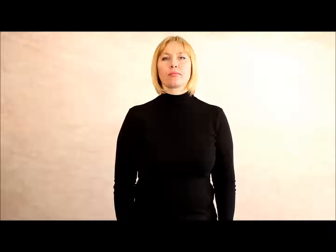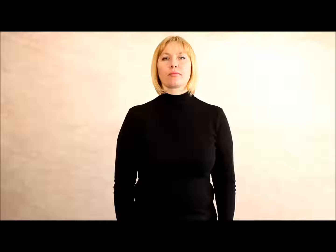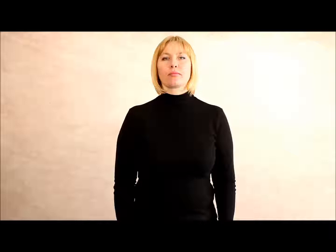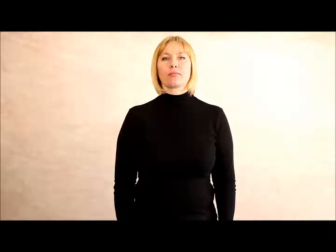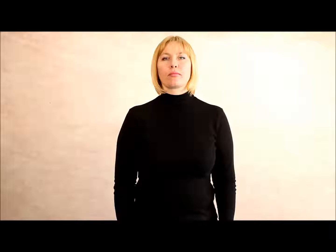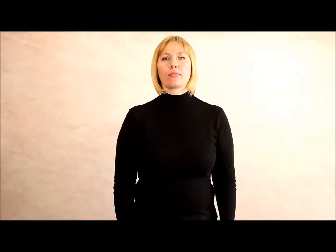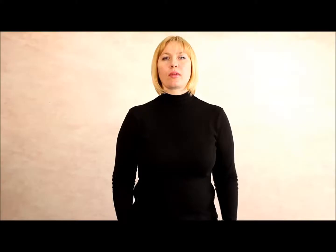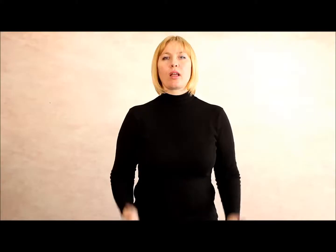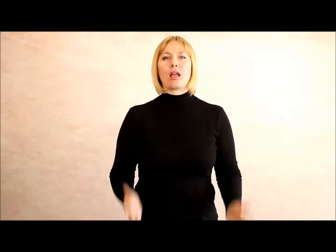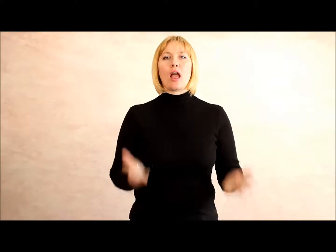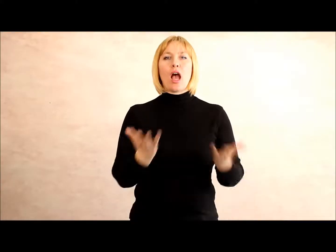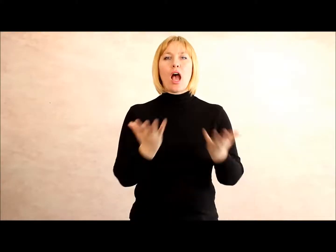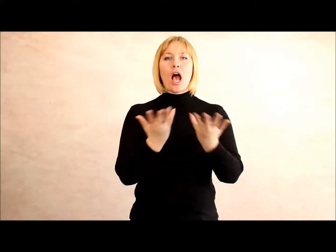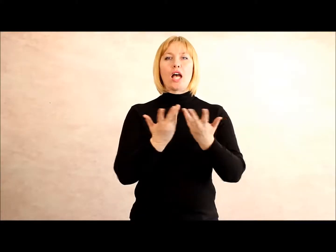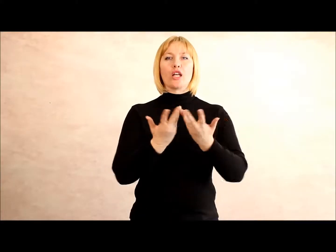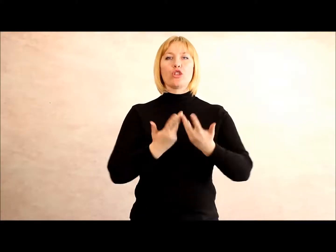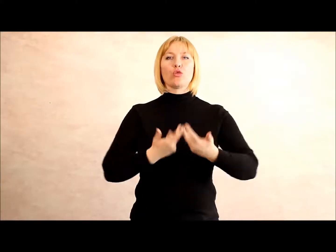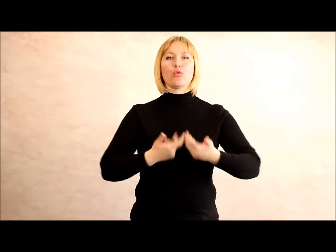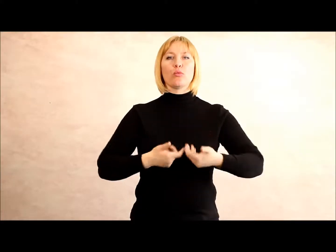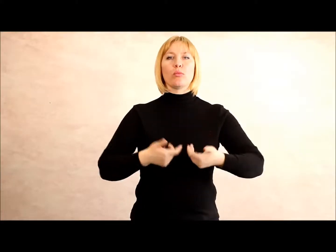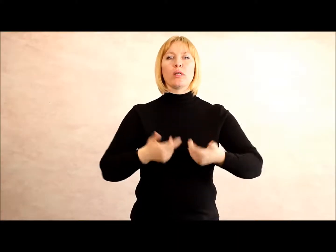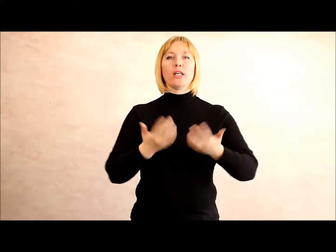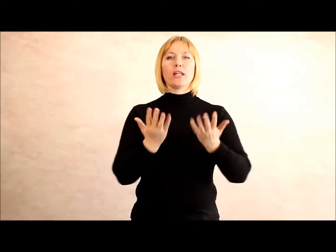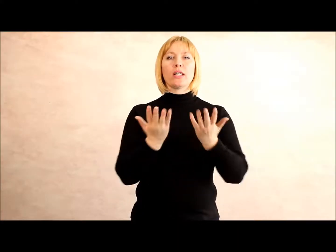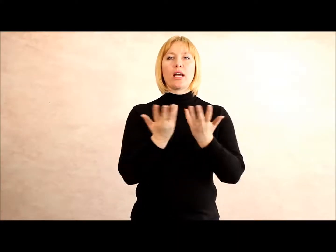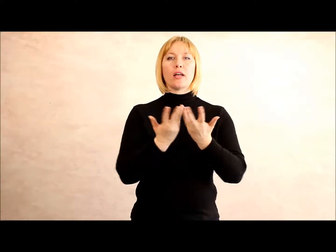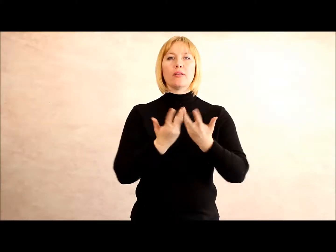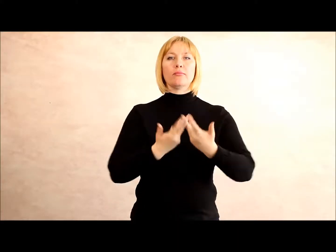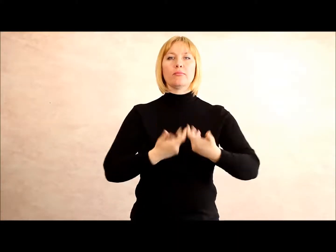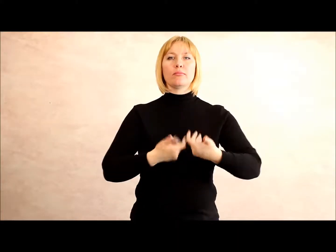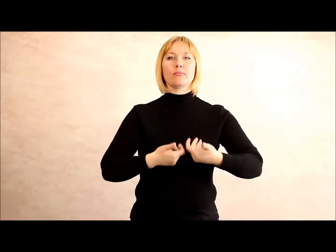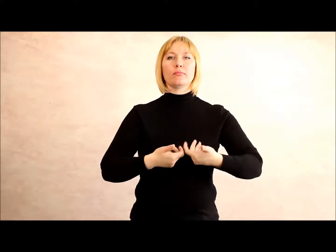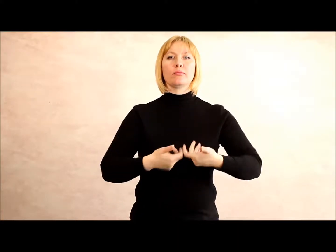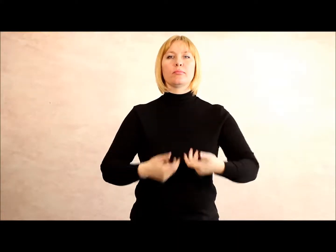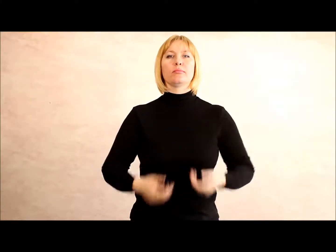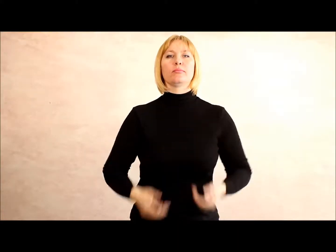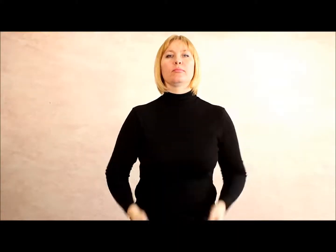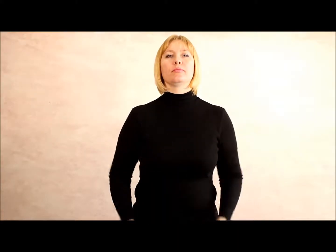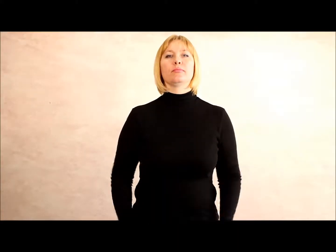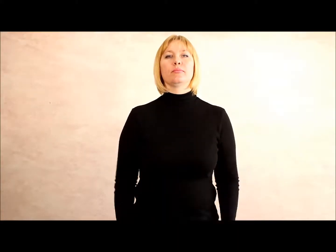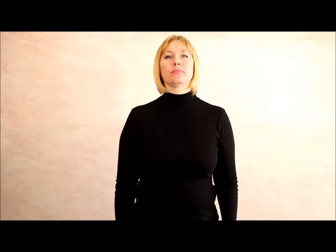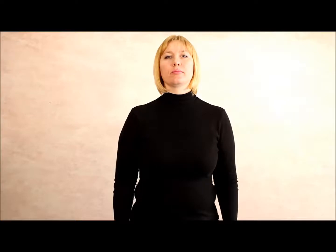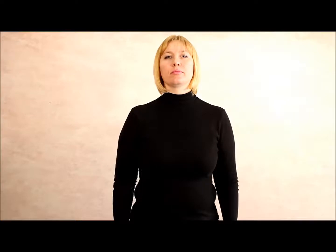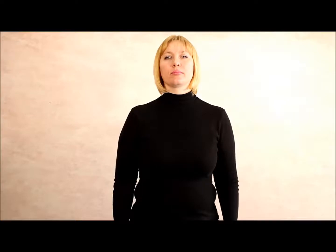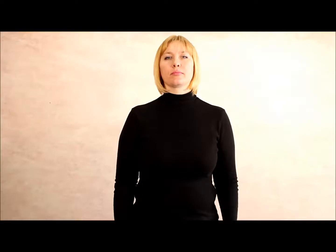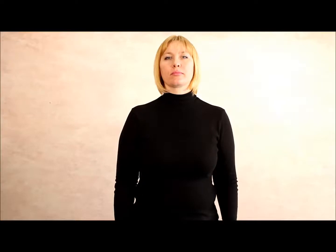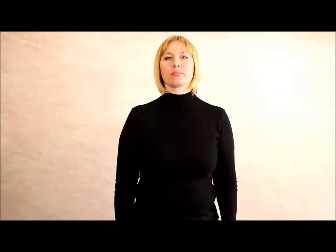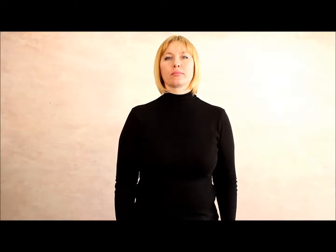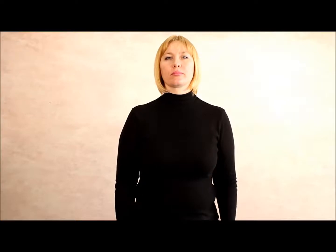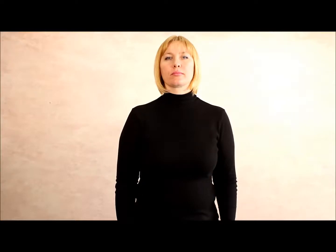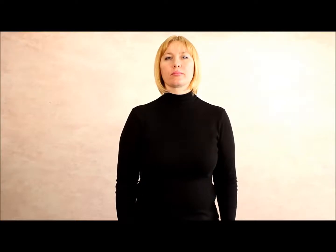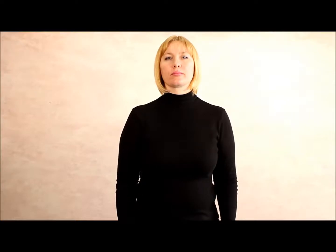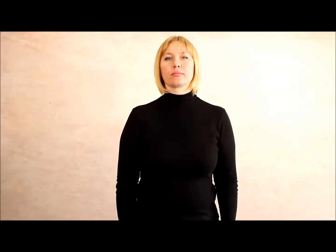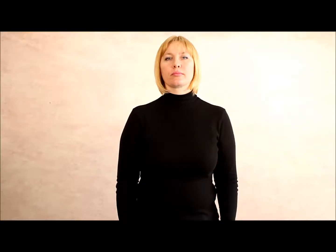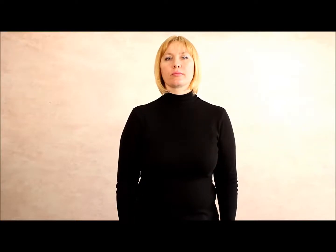A număra